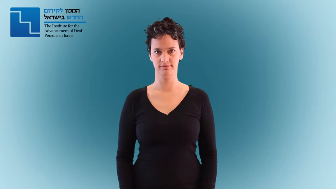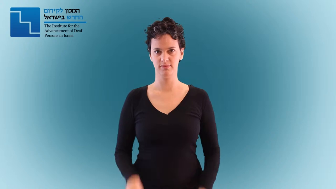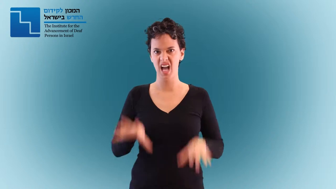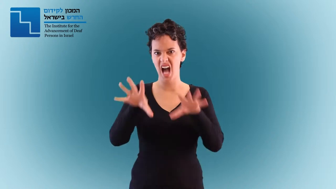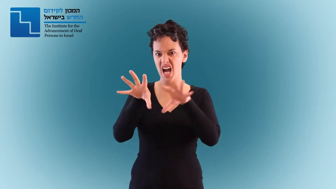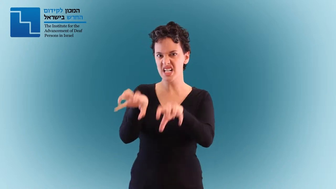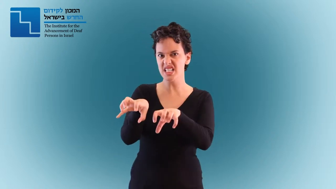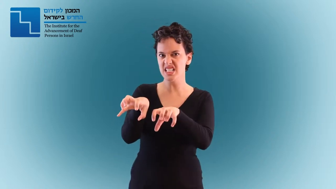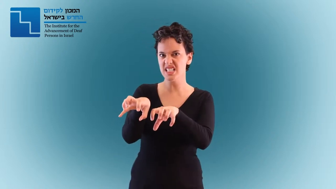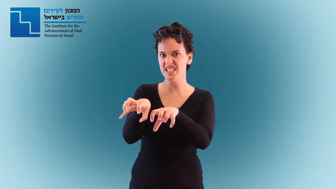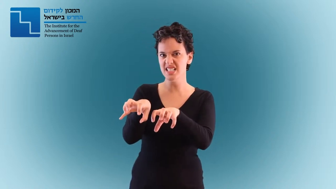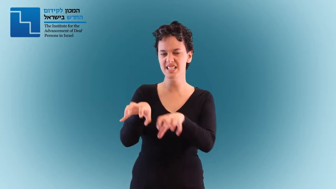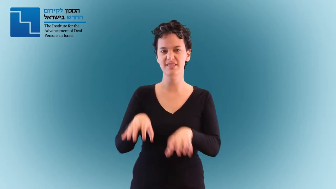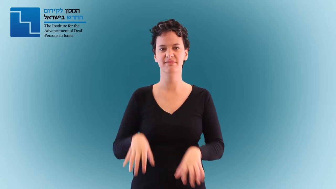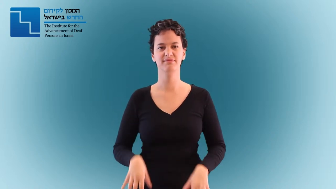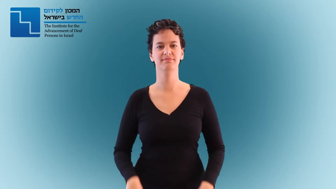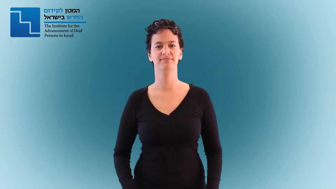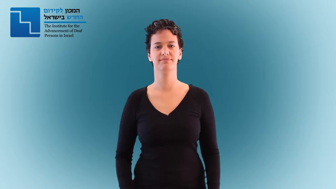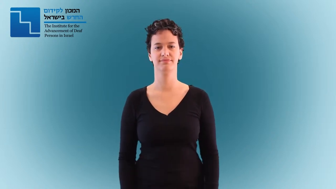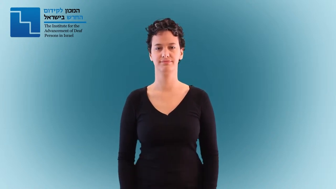לטרוף